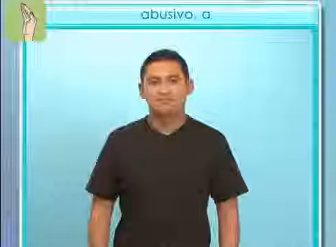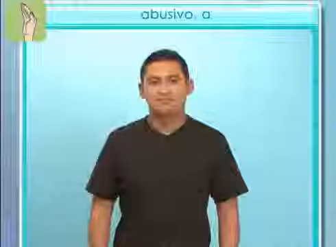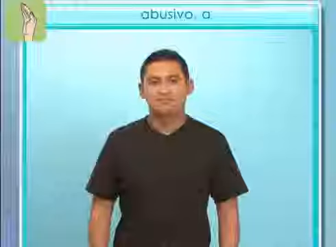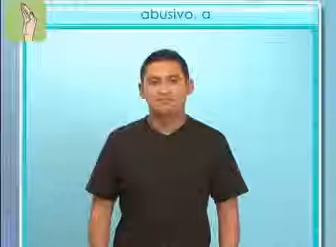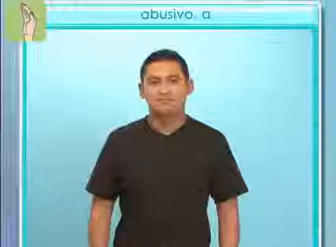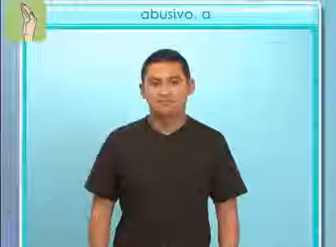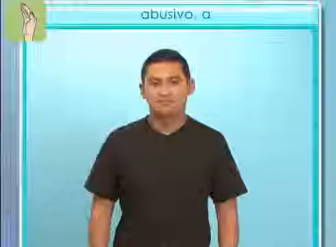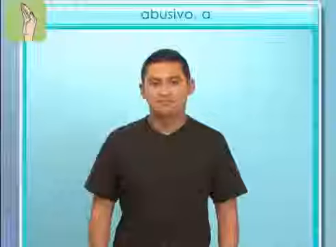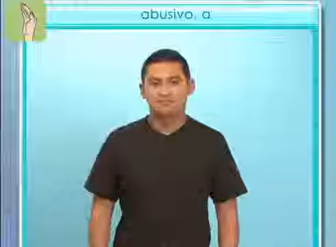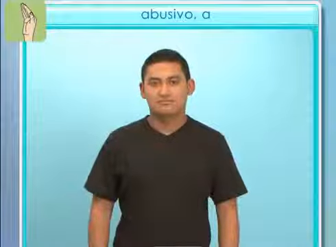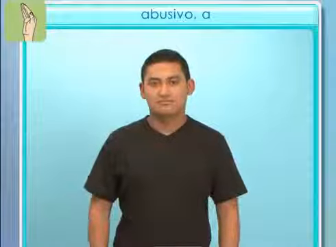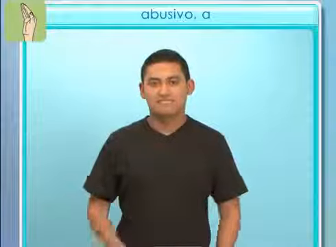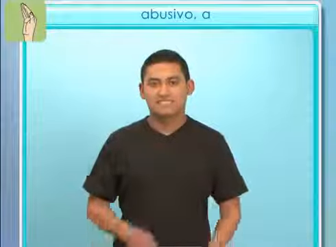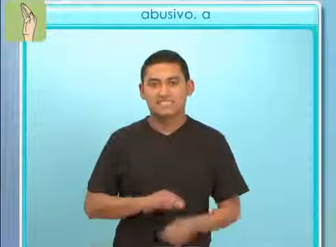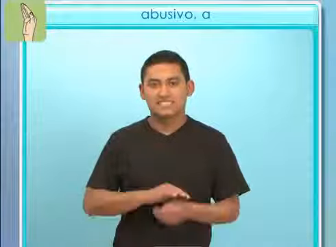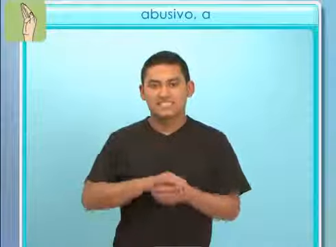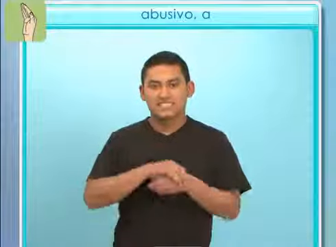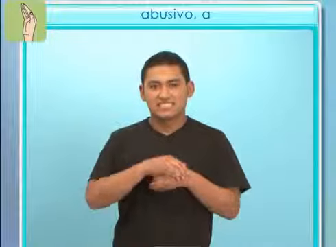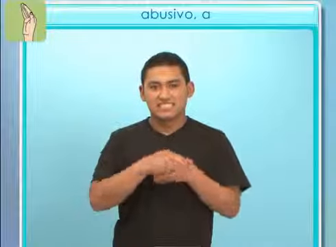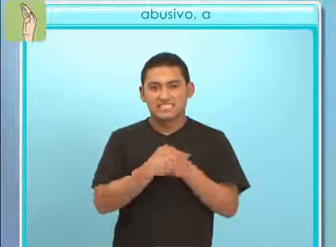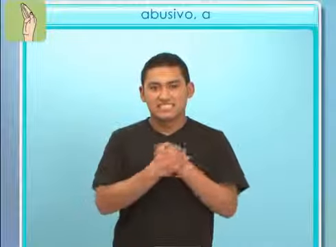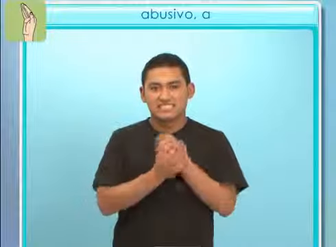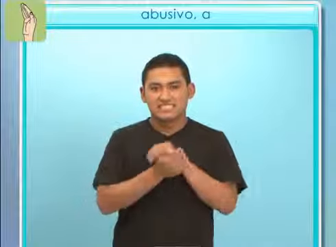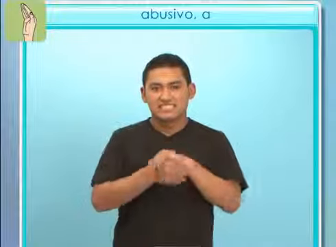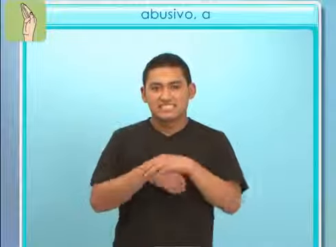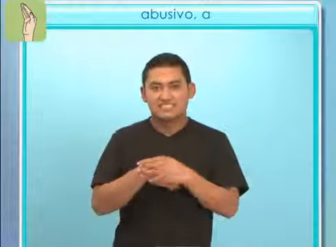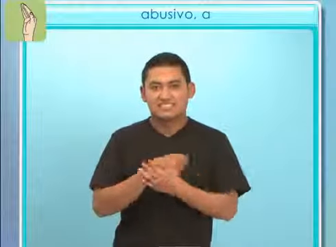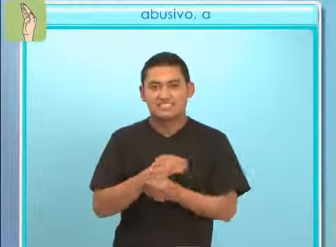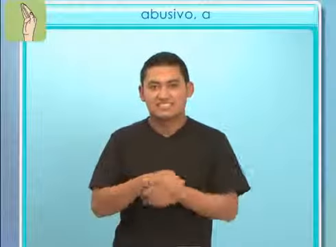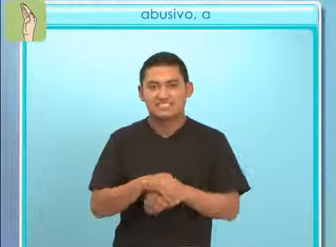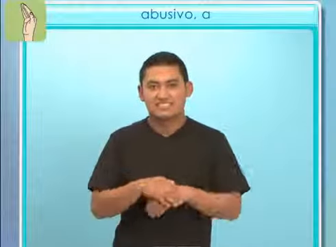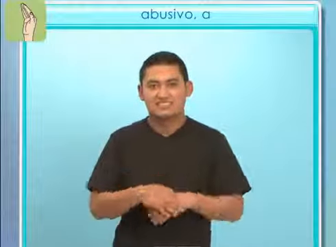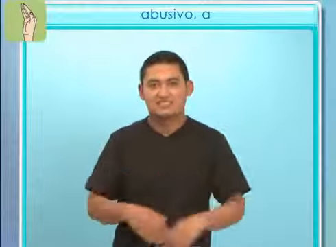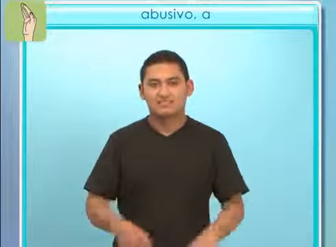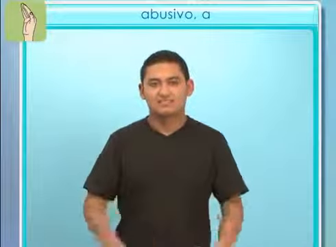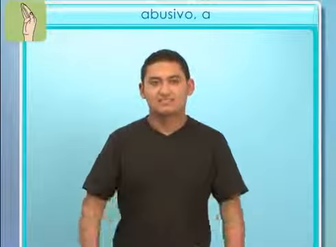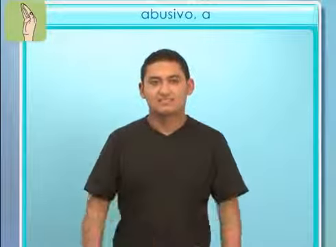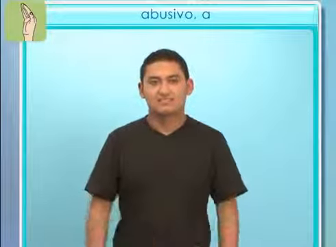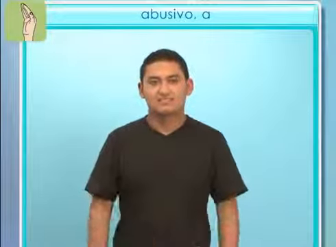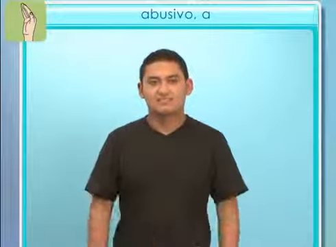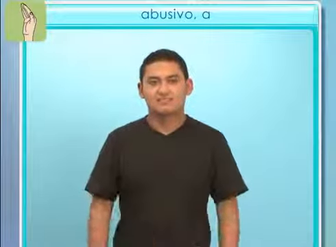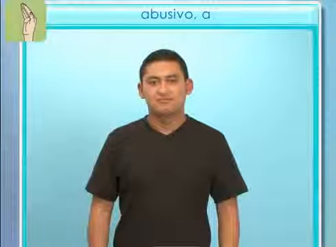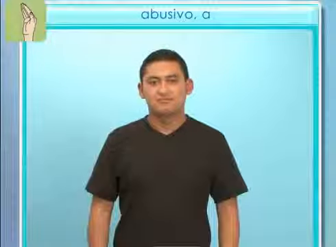ABUSIVO